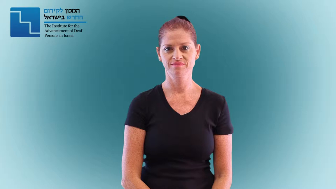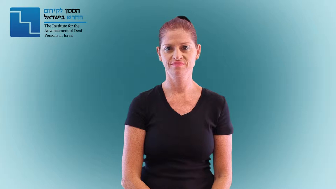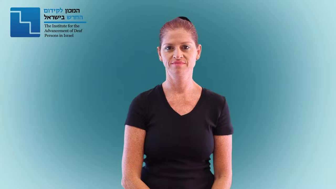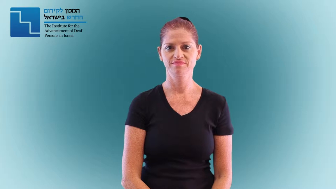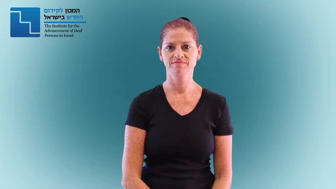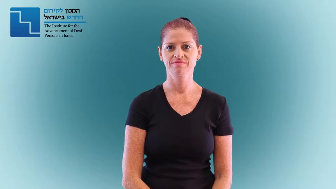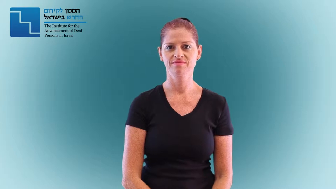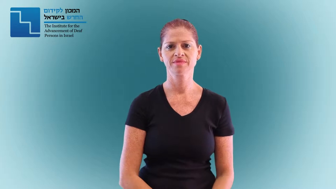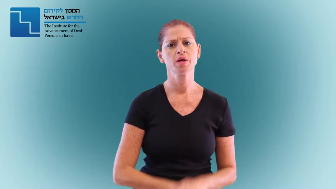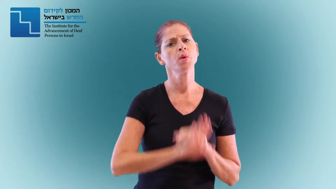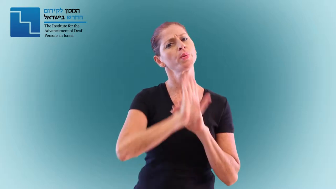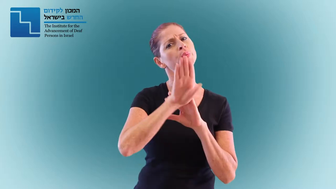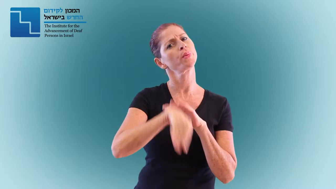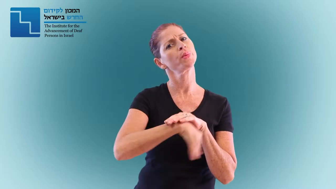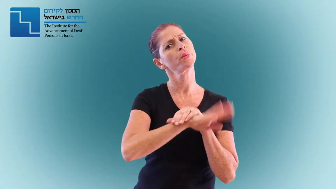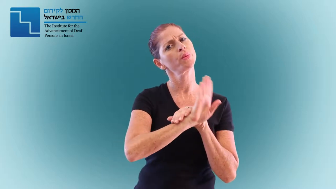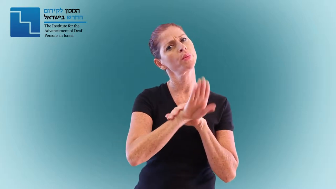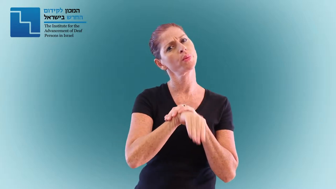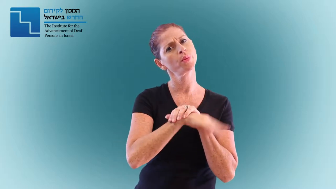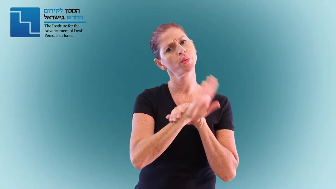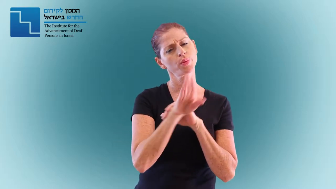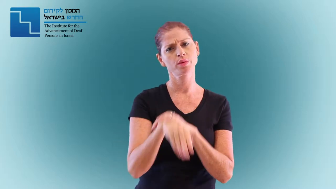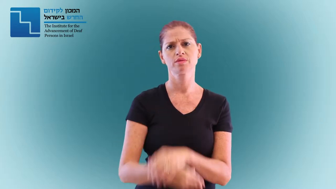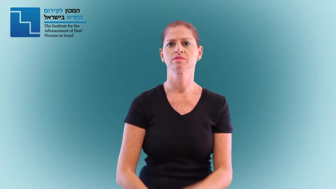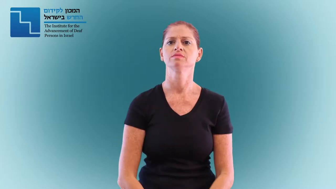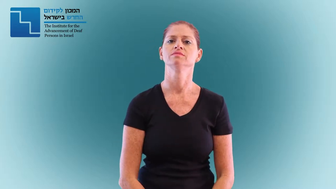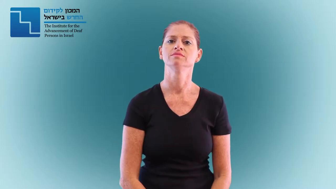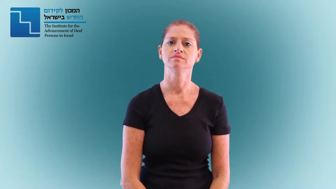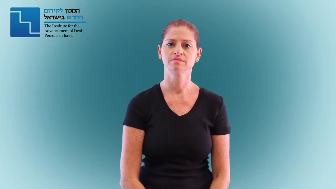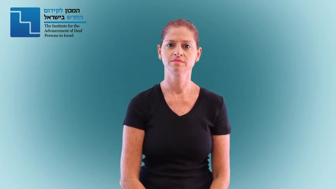ריק